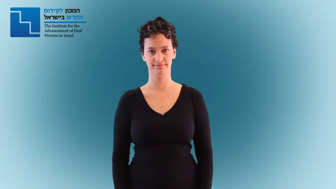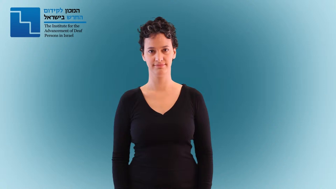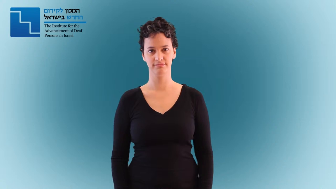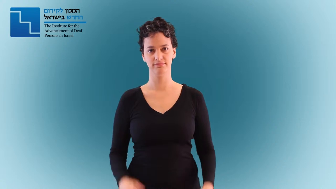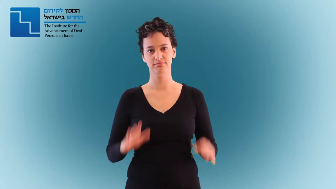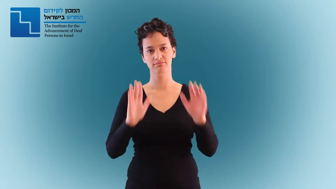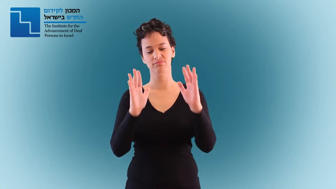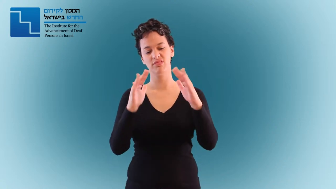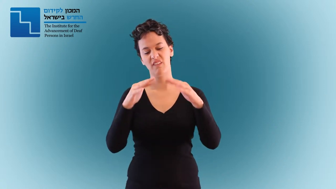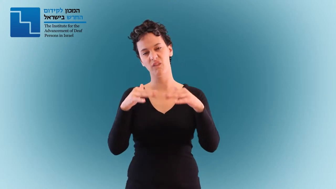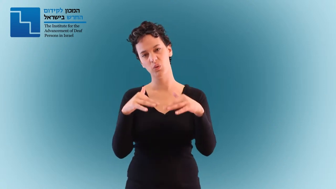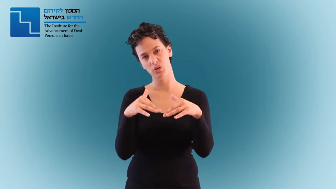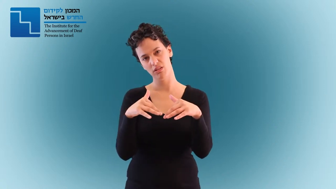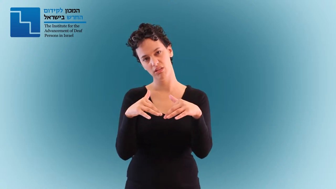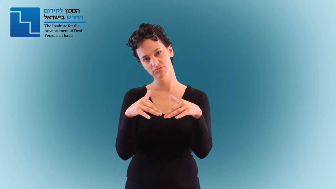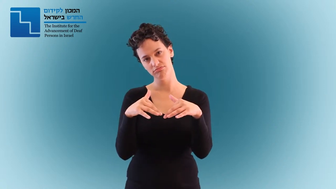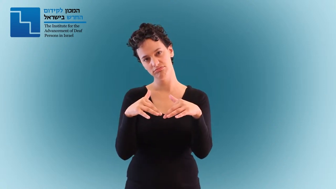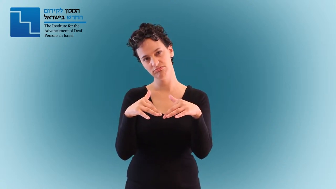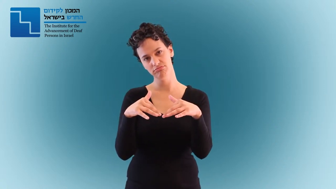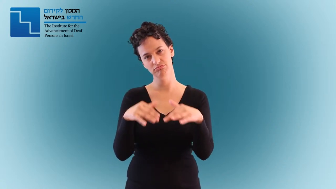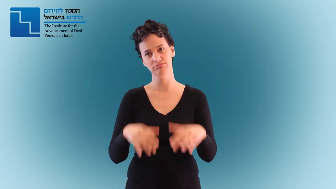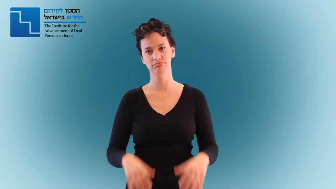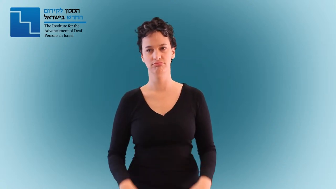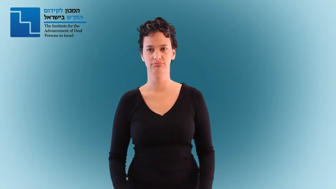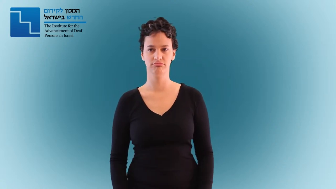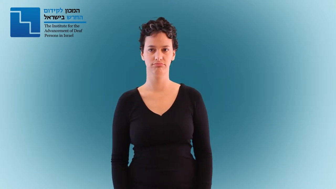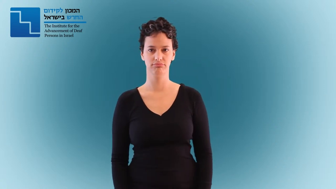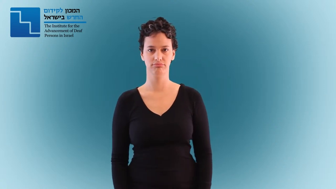נבול